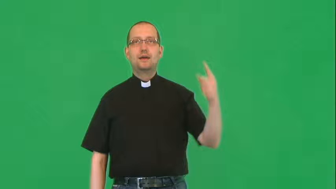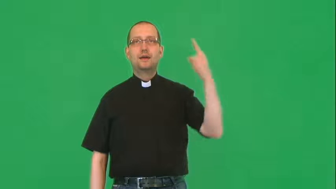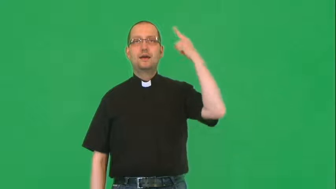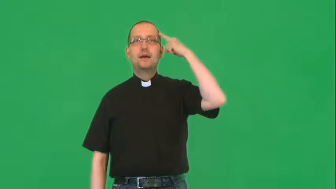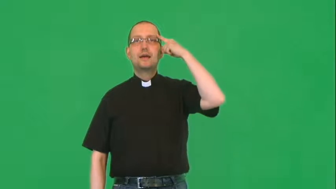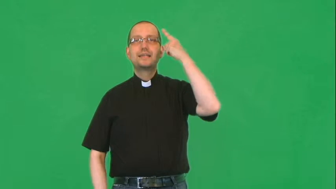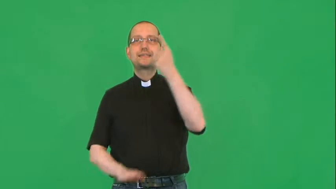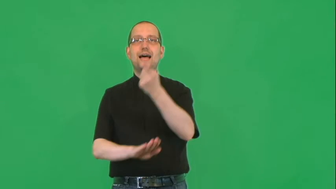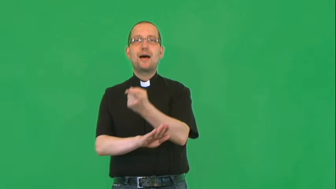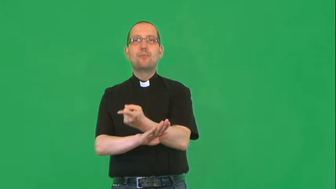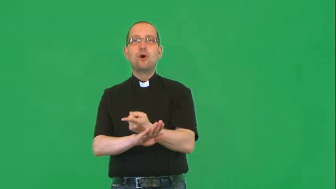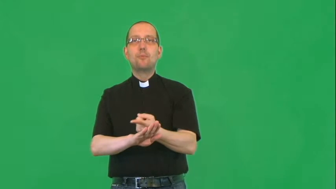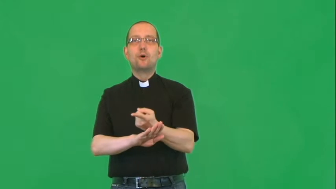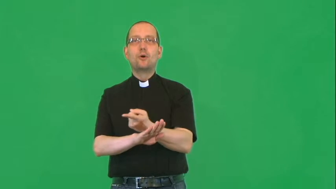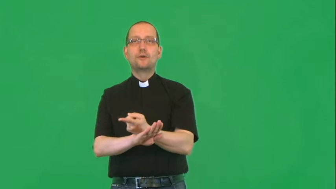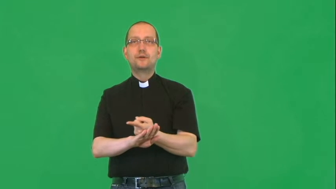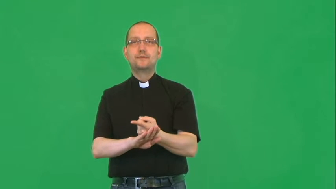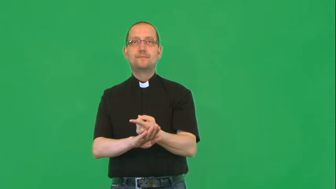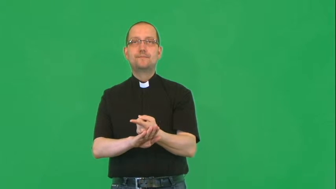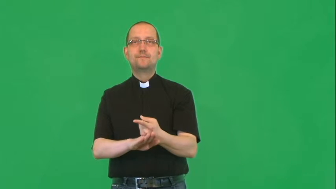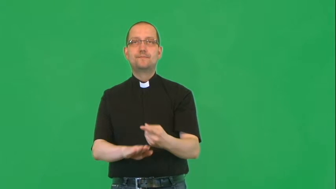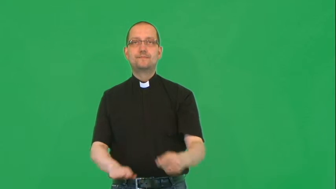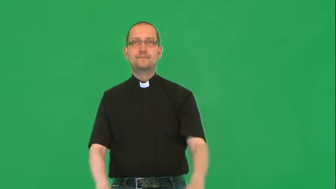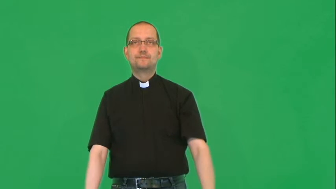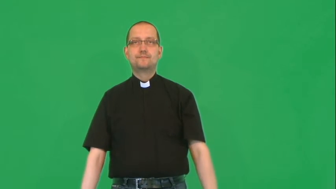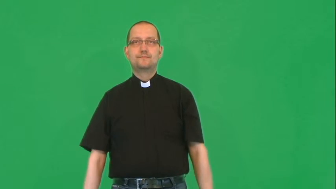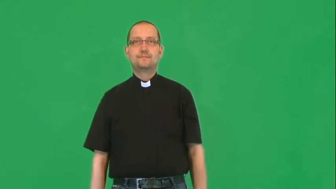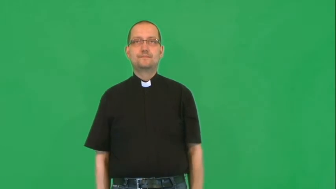zabobon